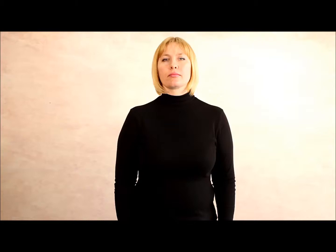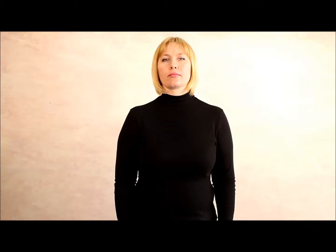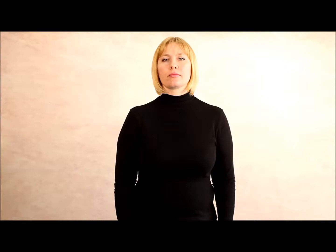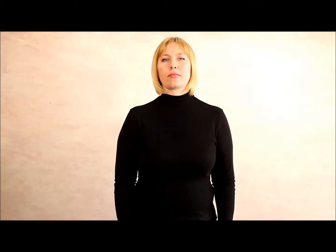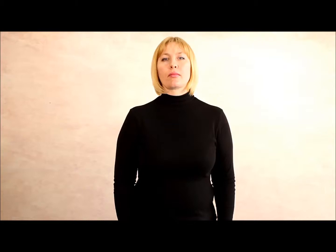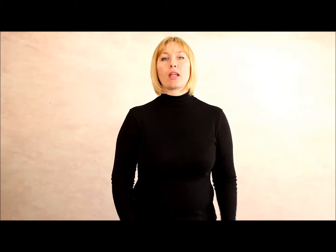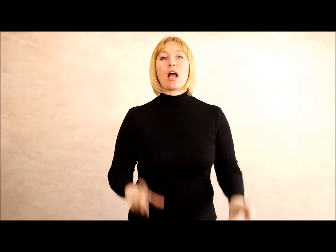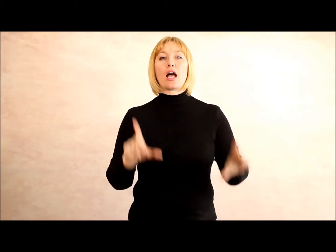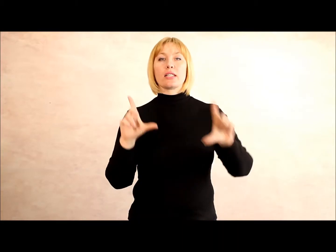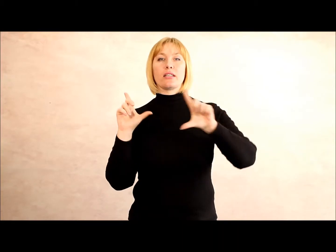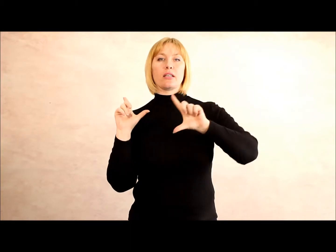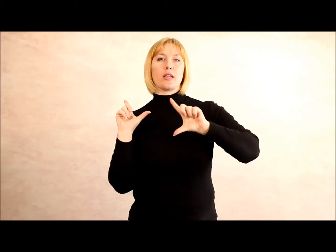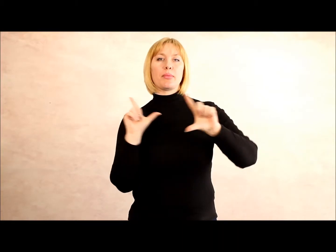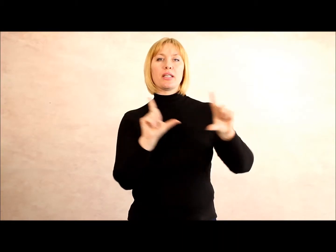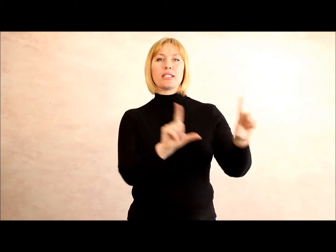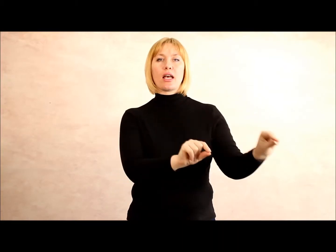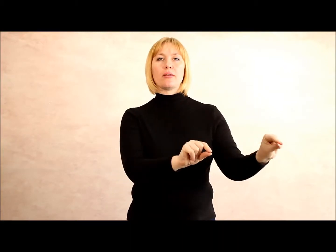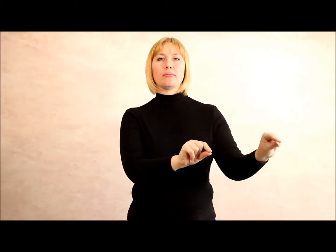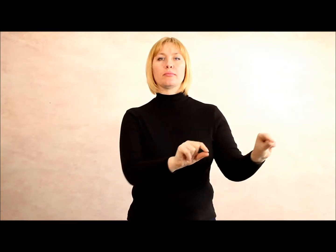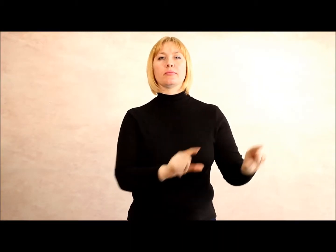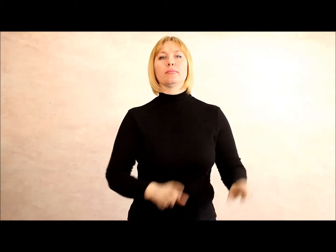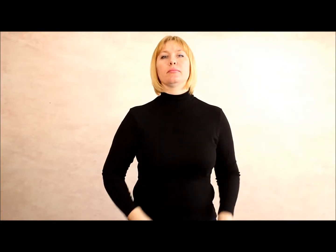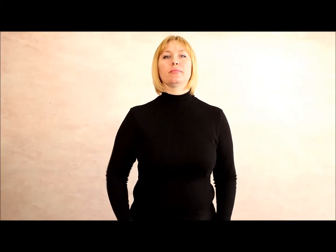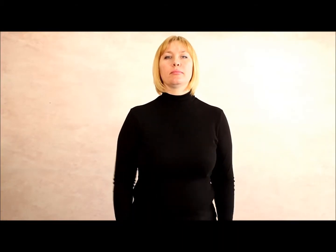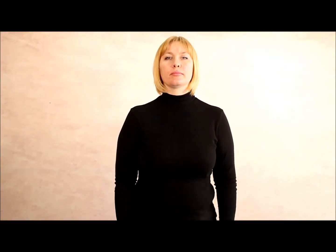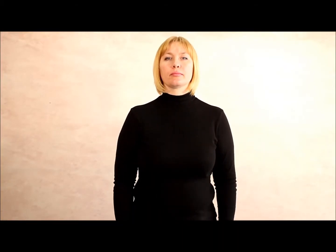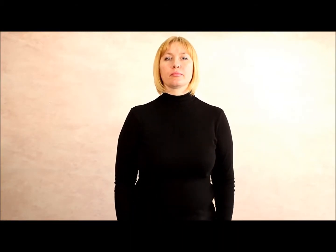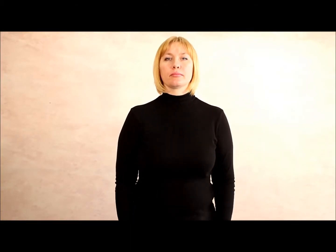A se deplasa